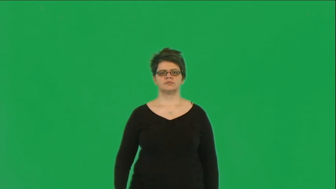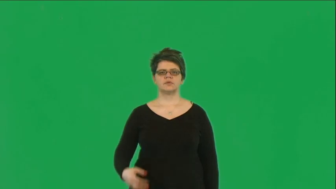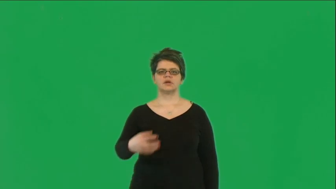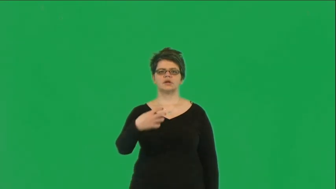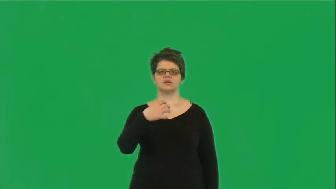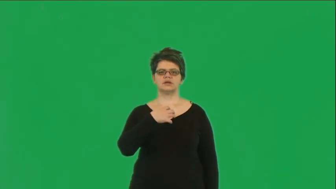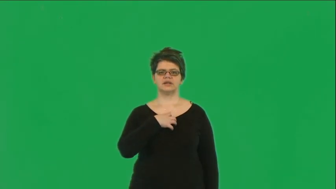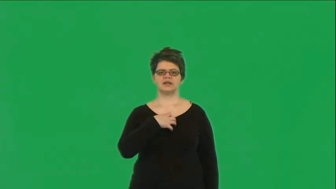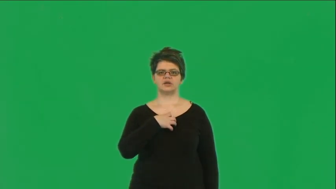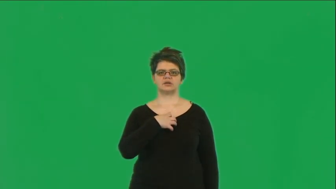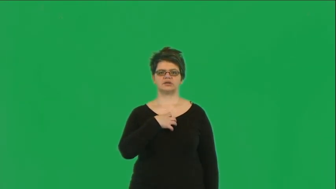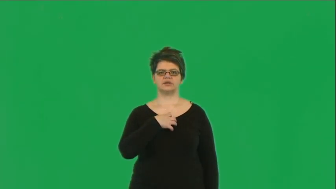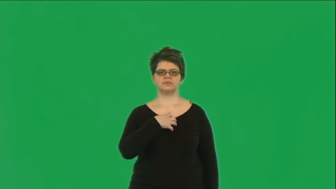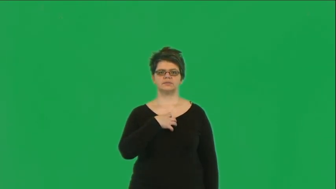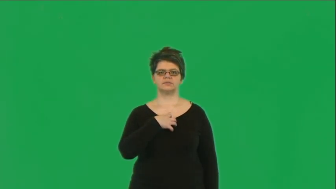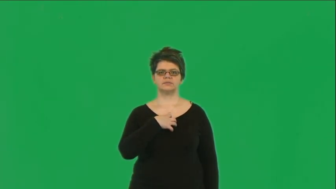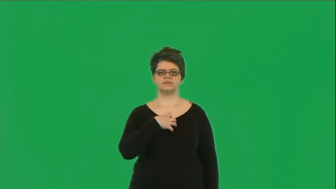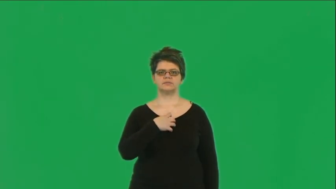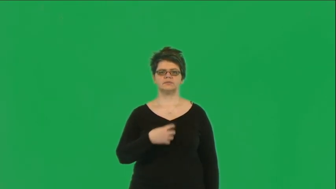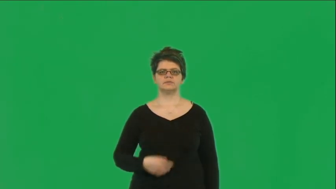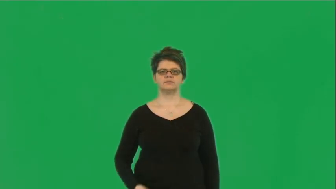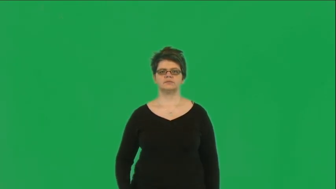dyrektorski